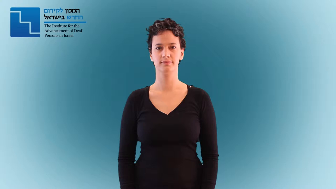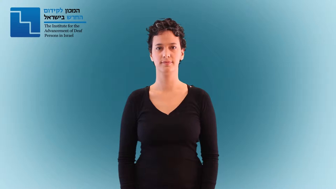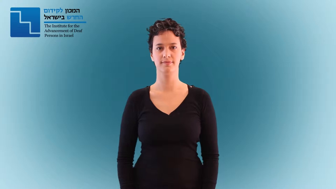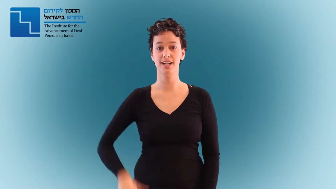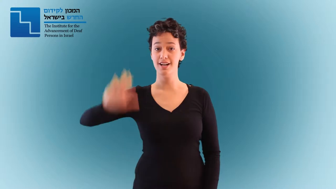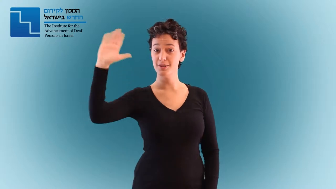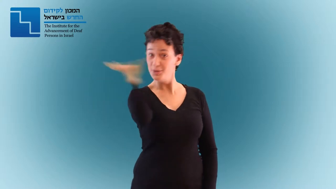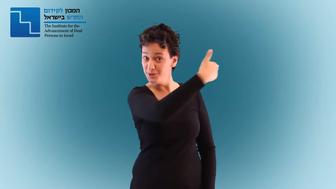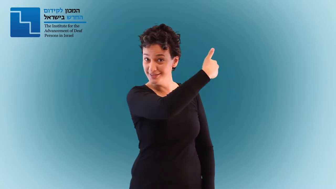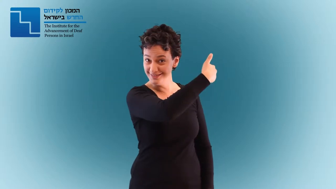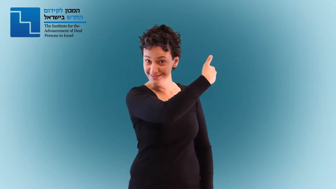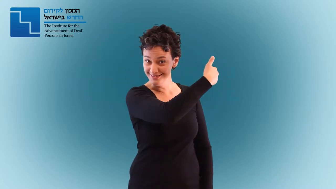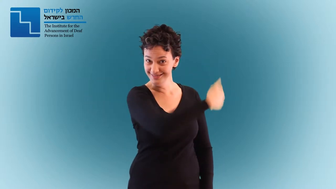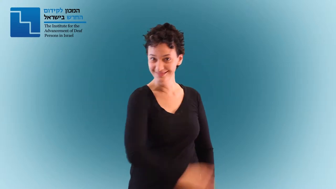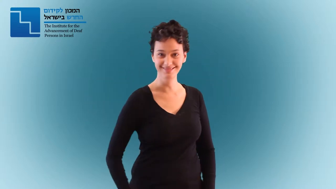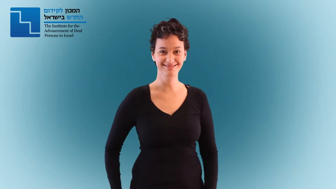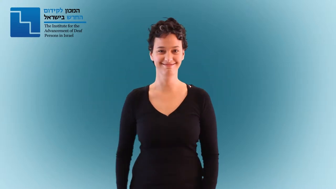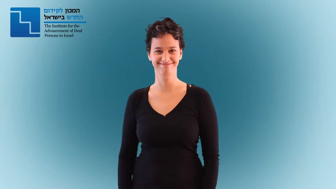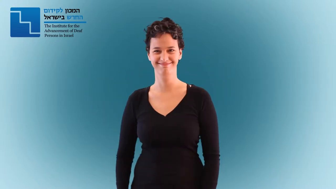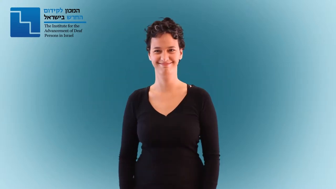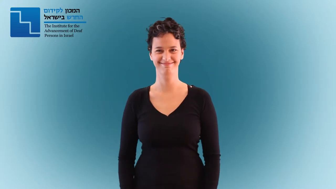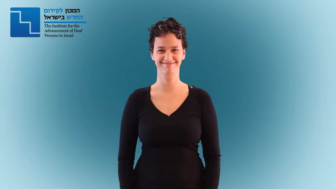סטירה